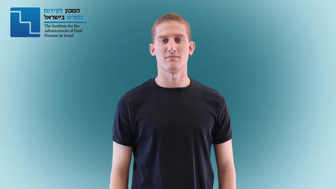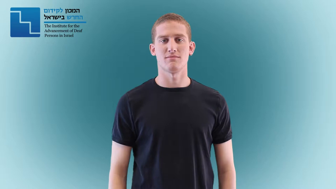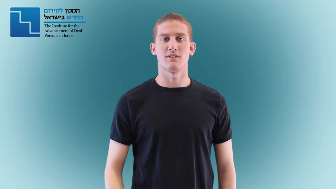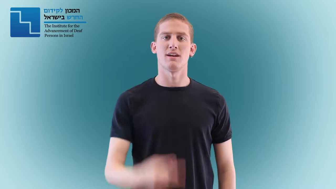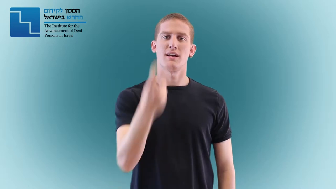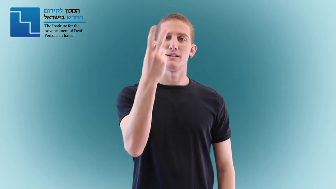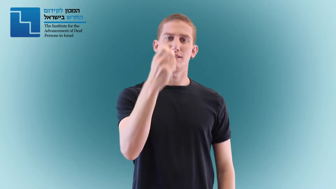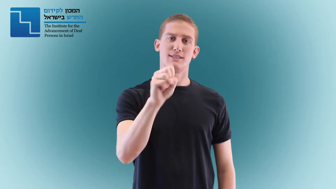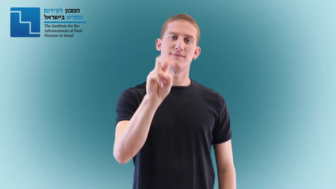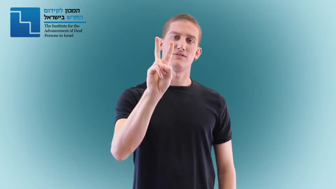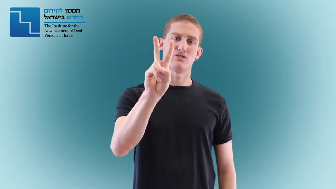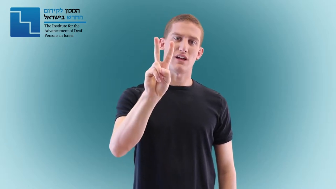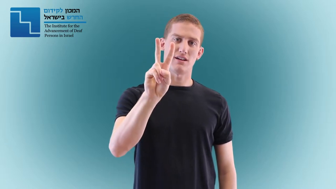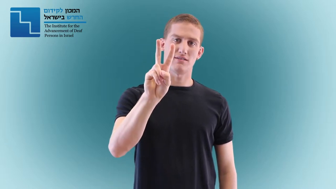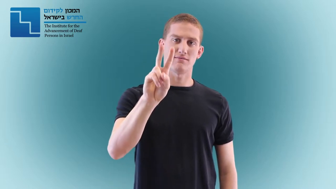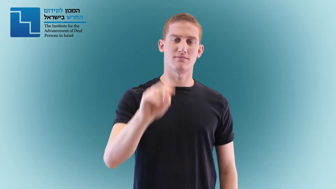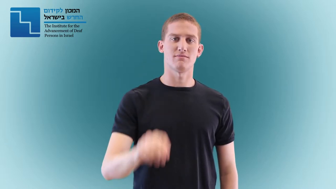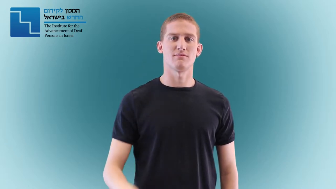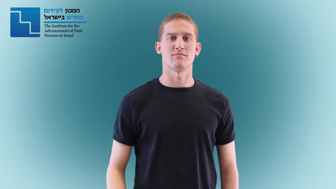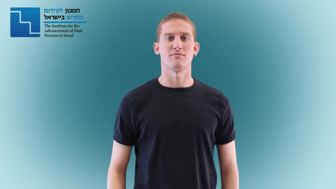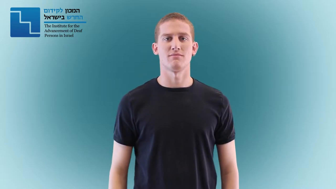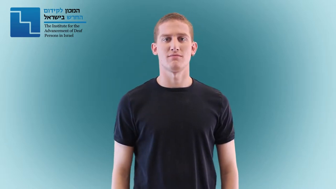עשרים ושתיים